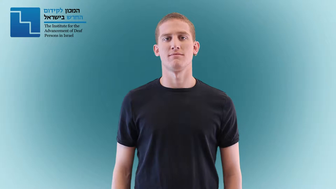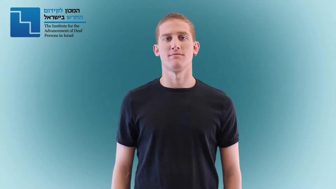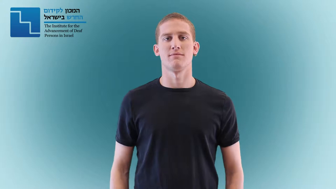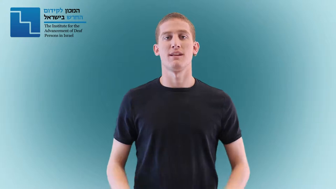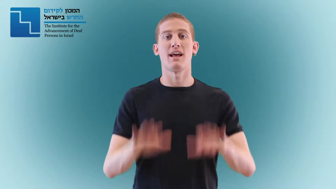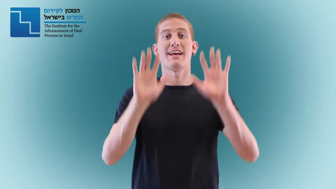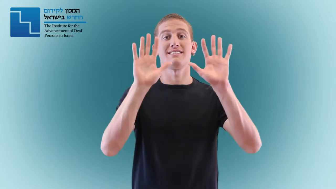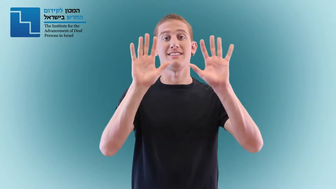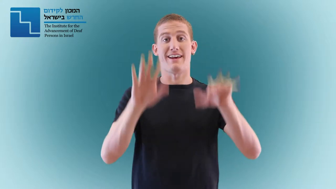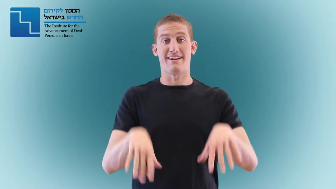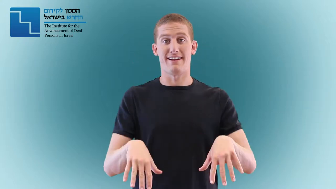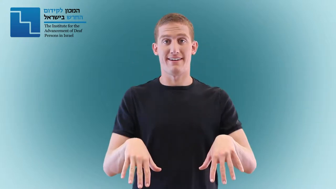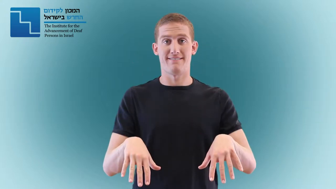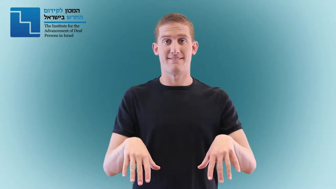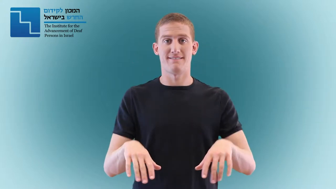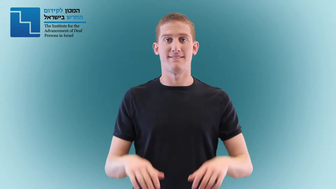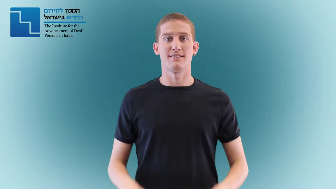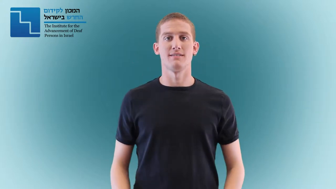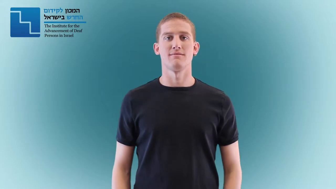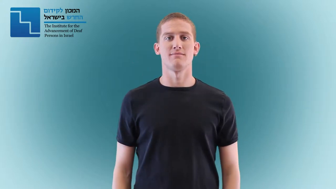עשרת אלפים